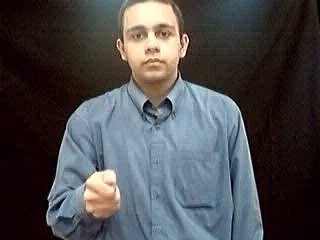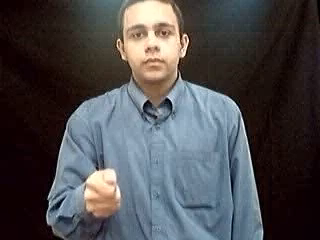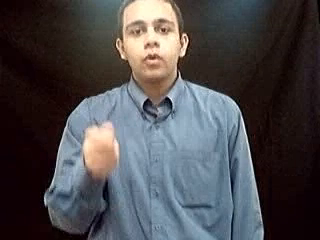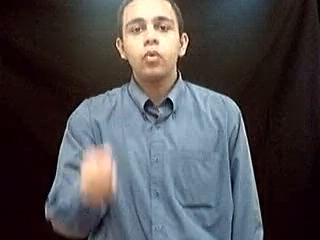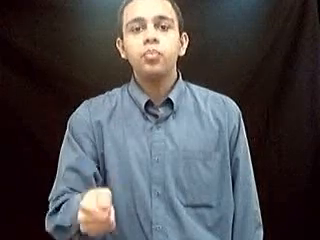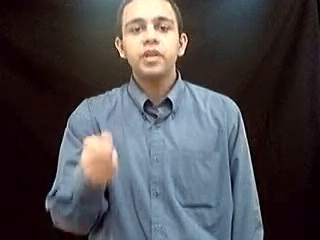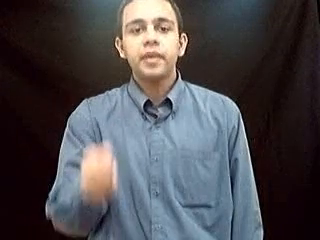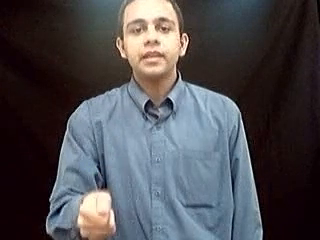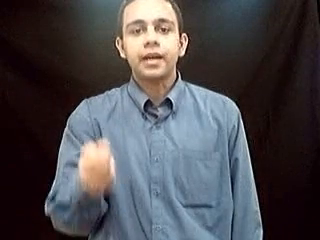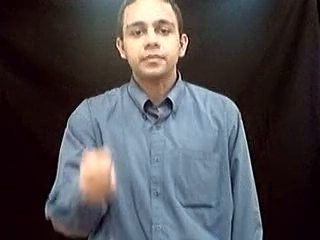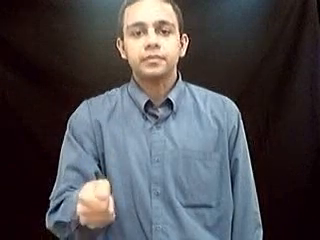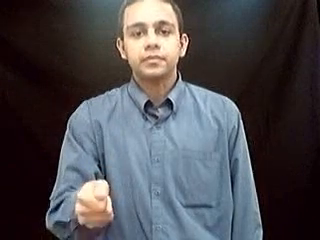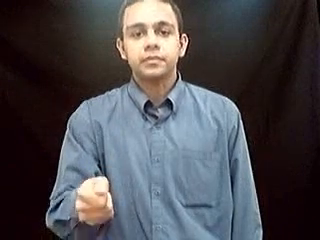cumprimentar